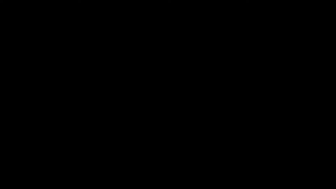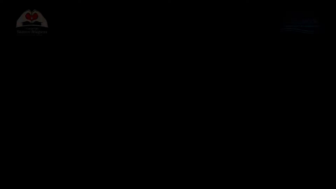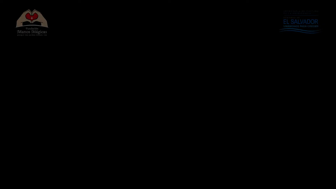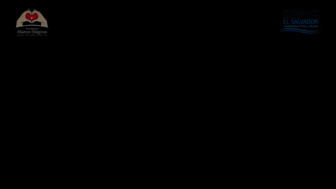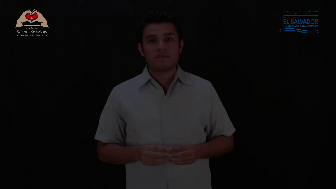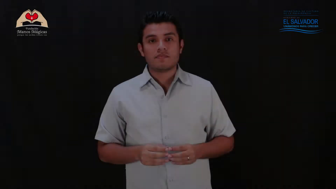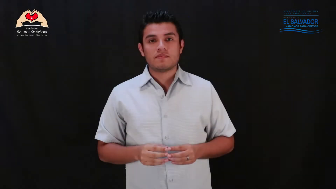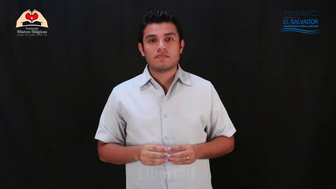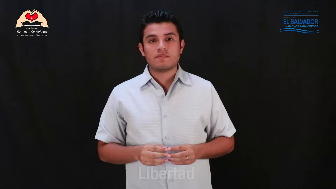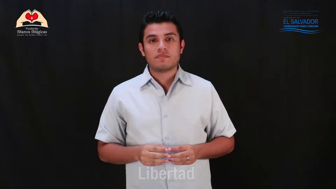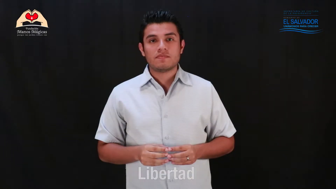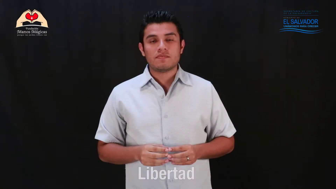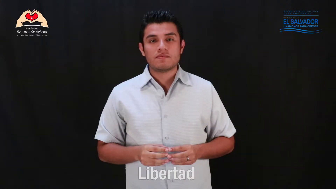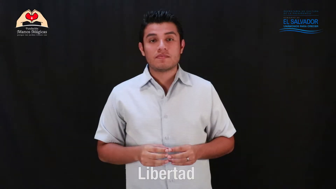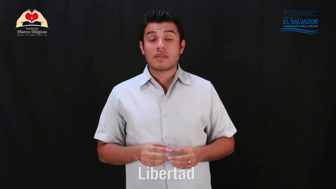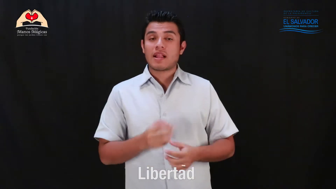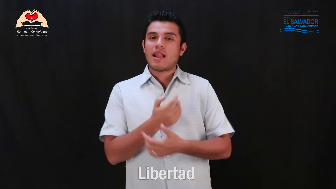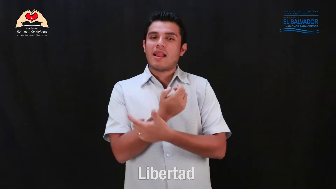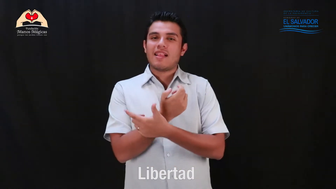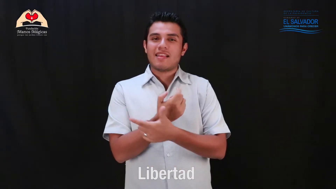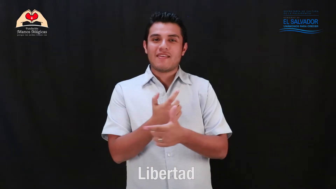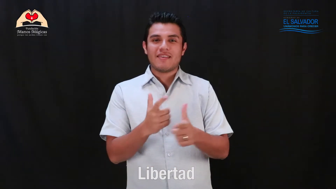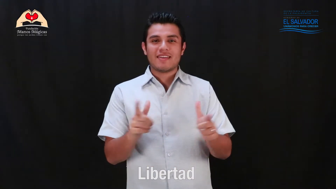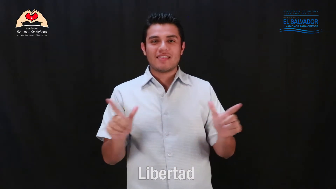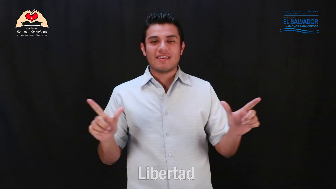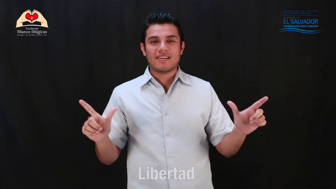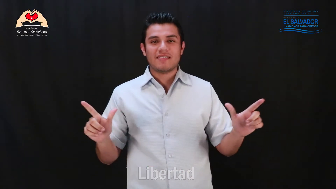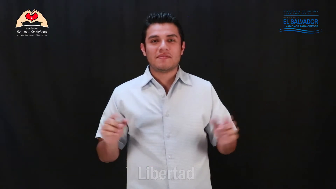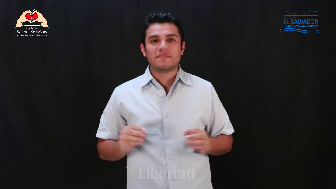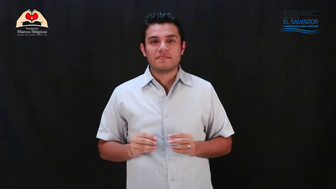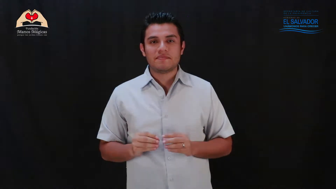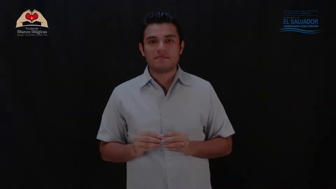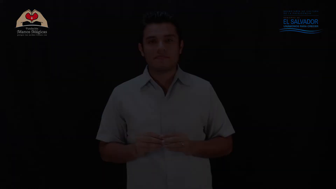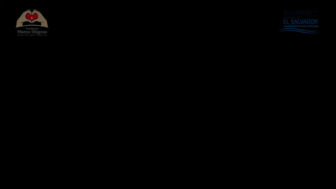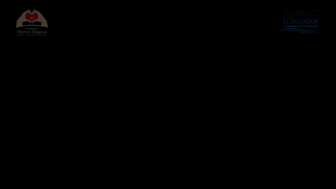libertad